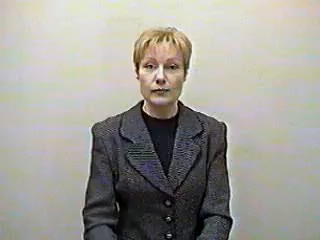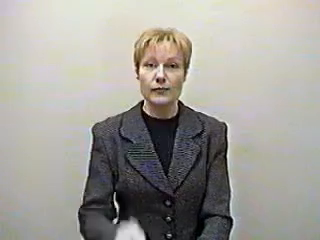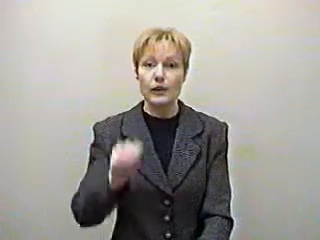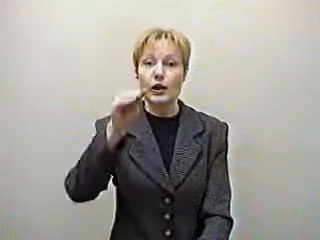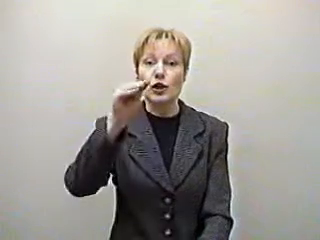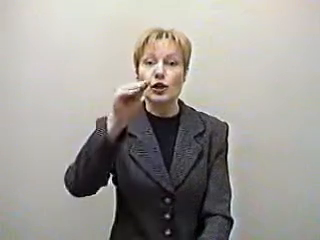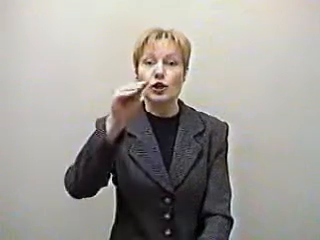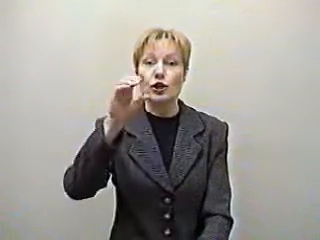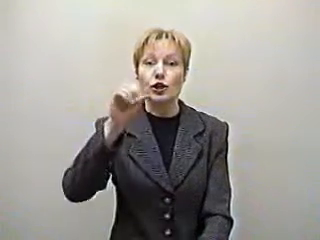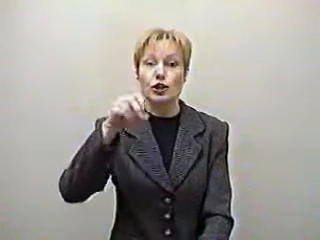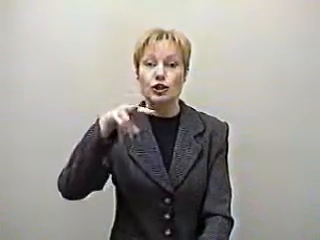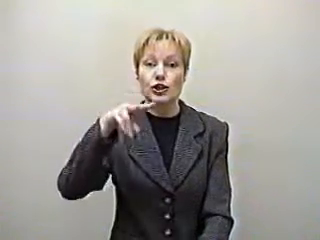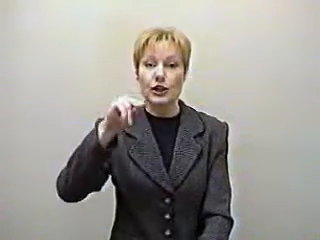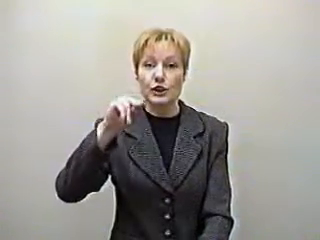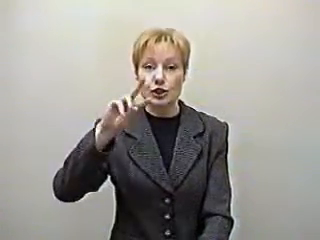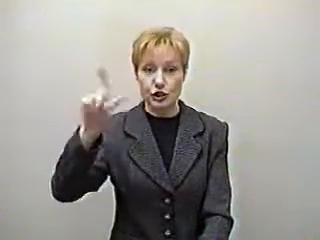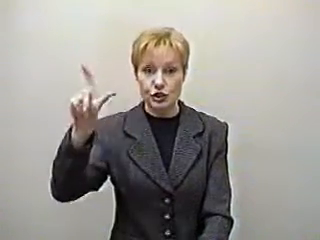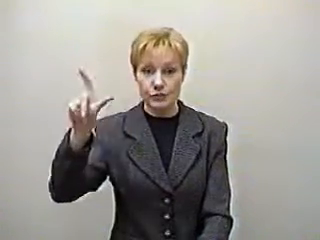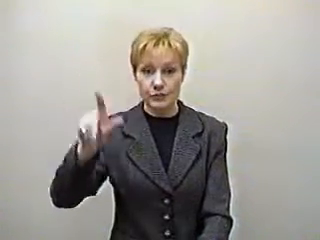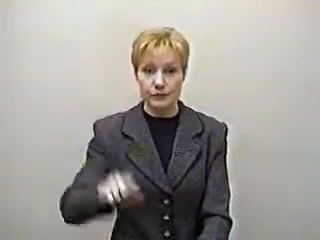желчь